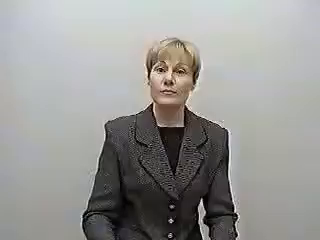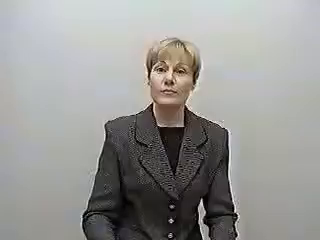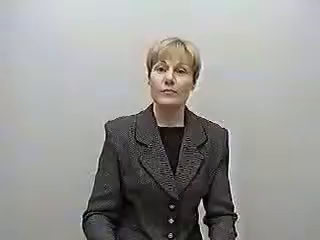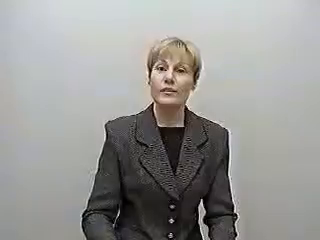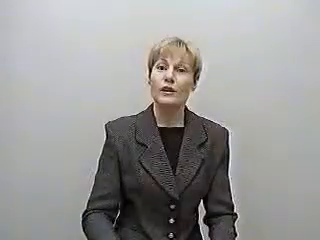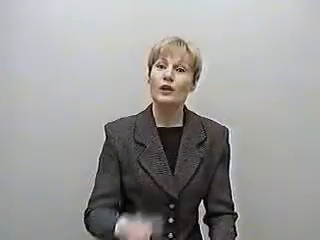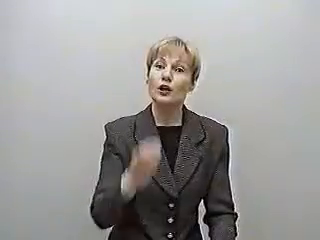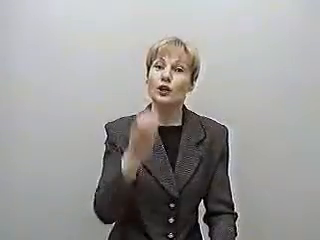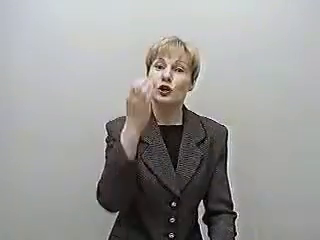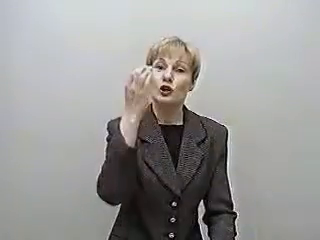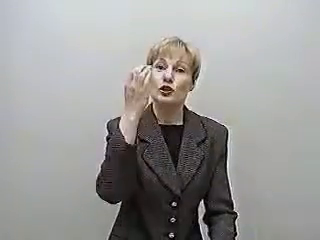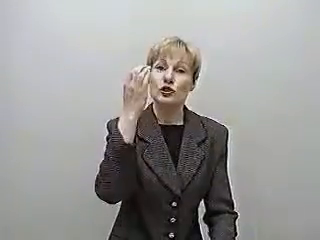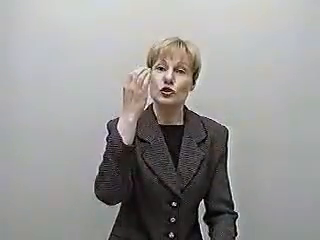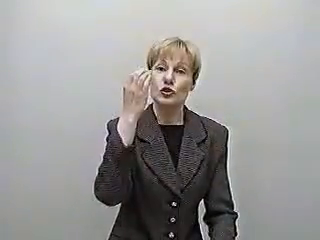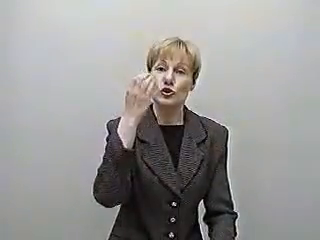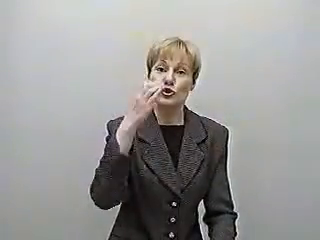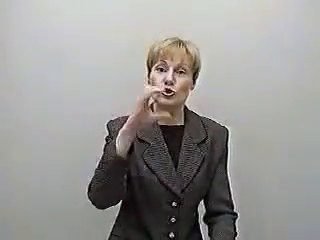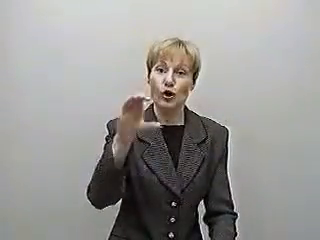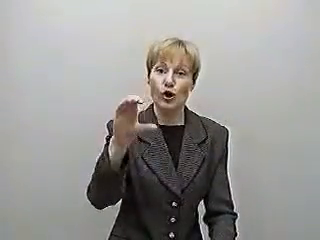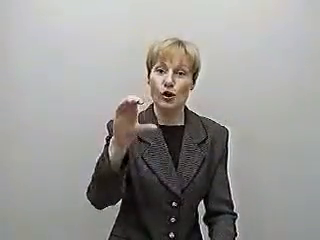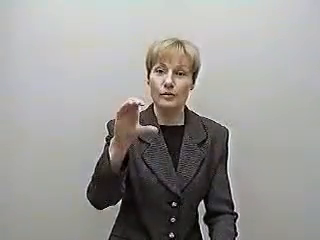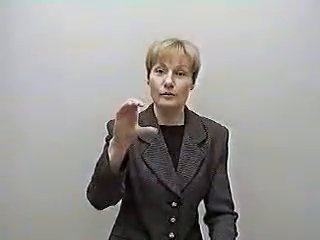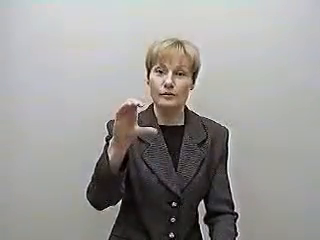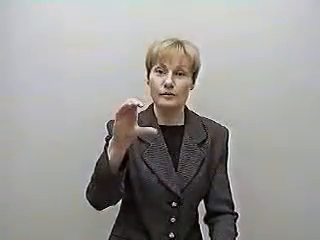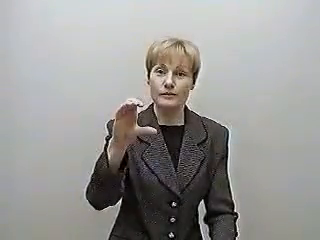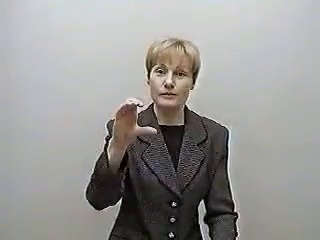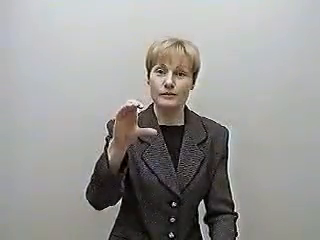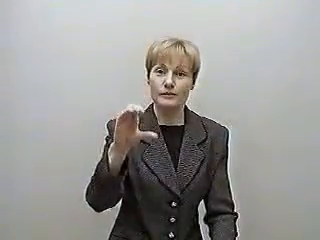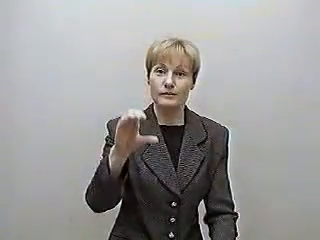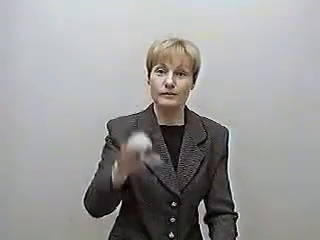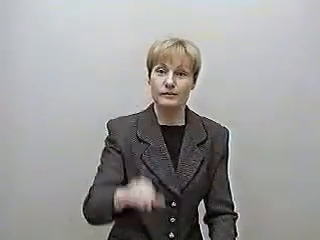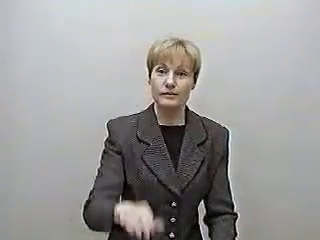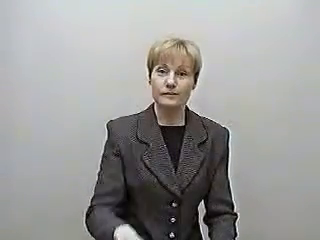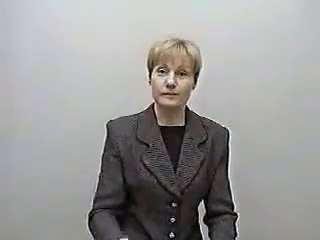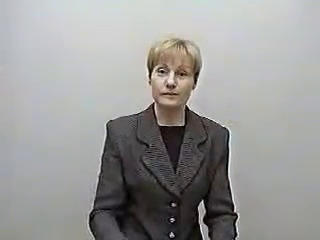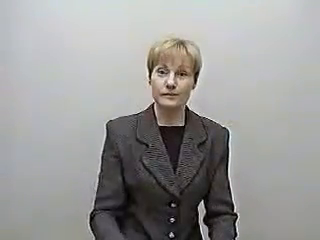сто